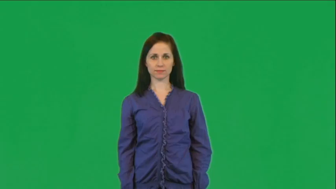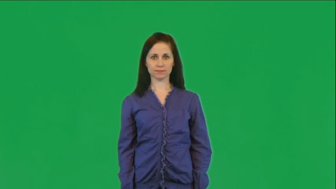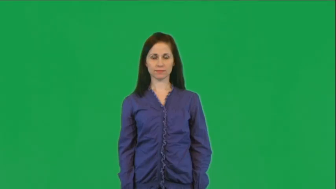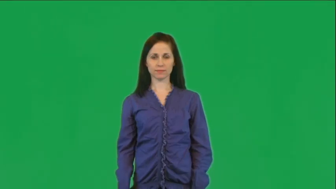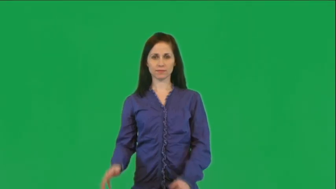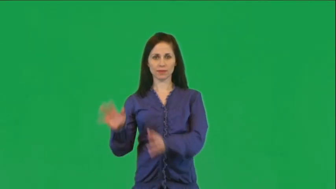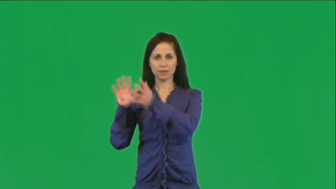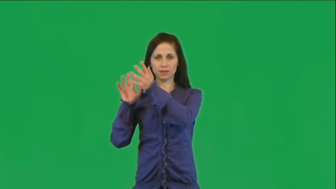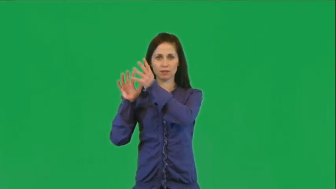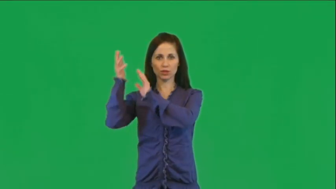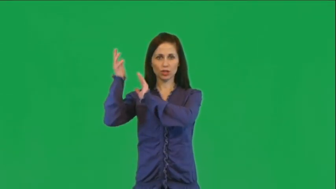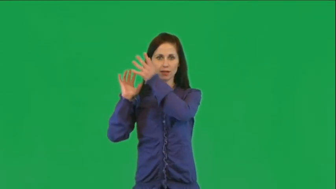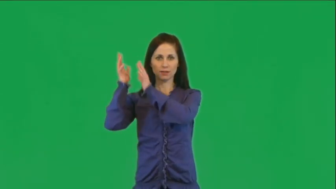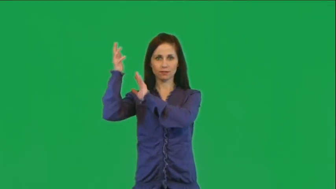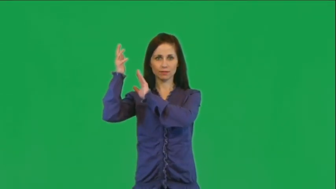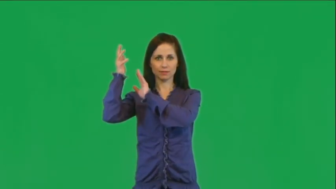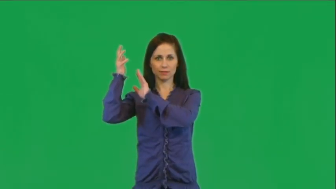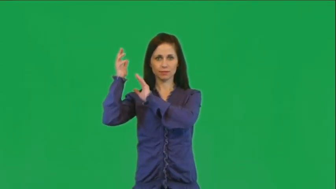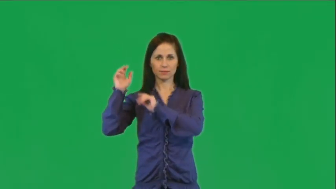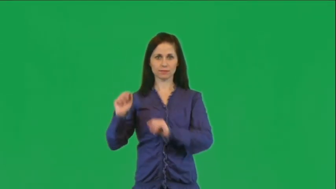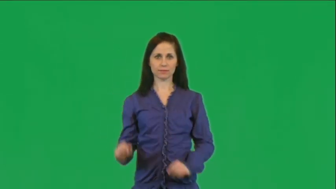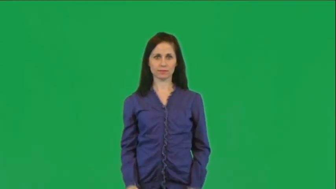krzak